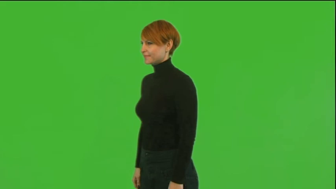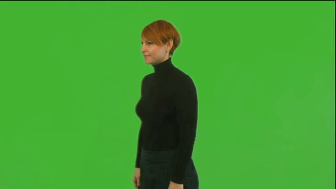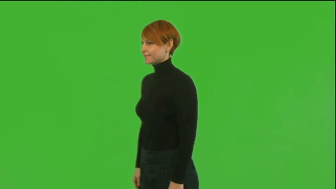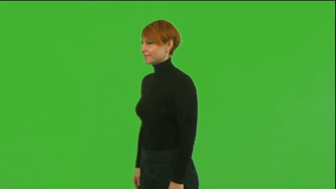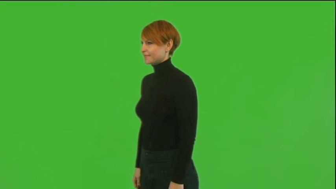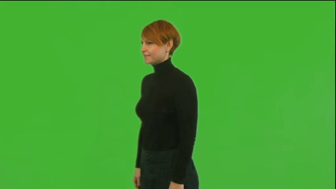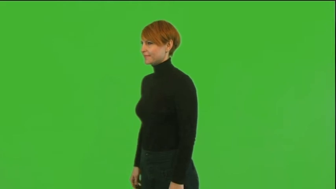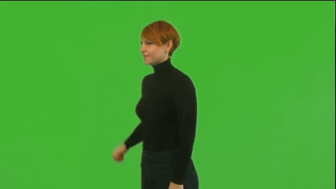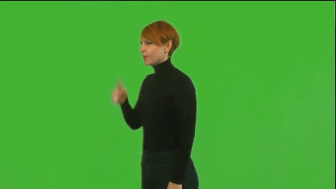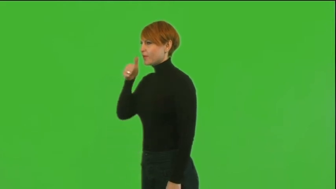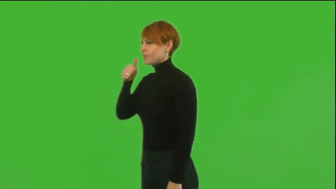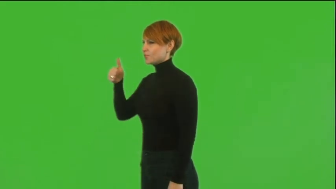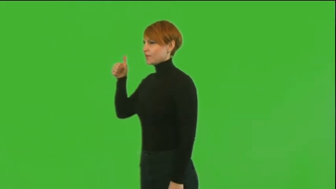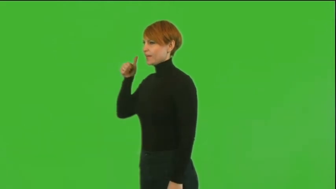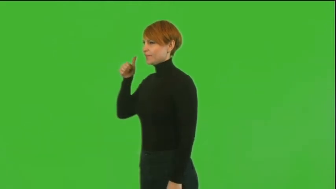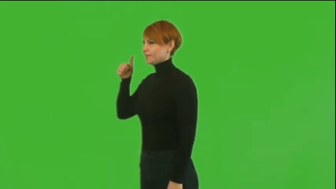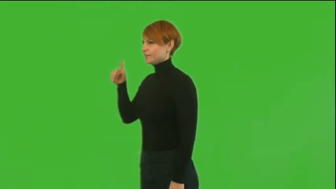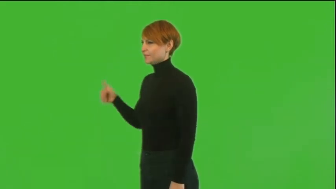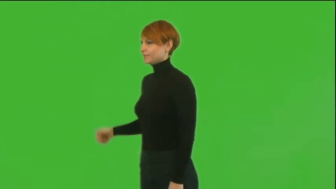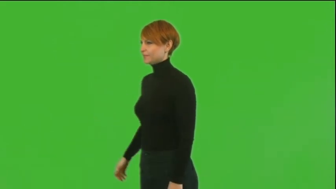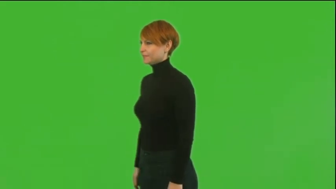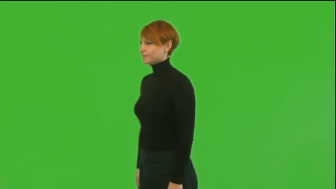wczoraj